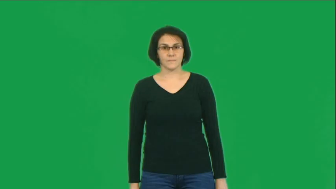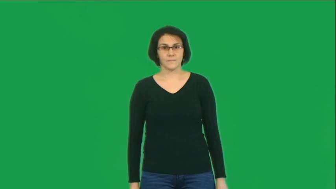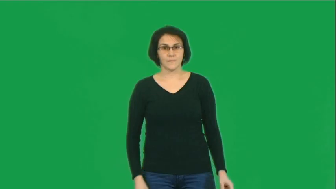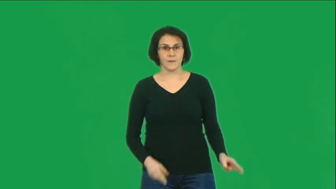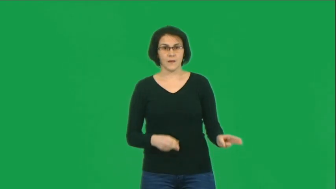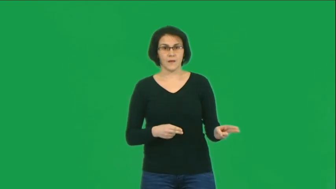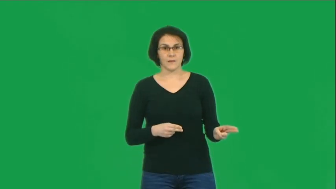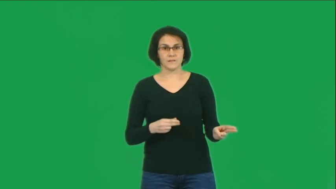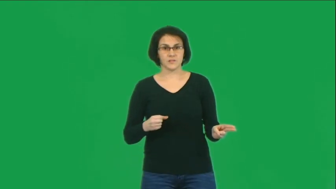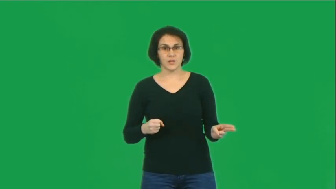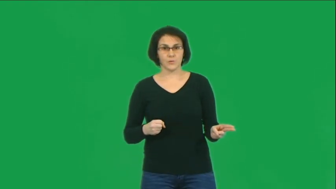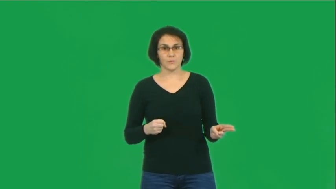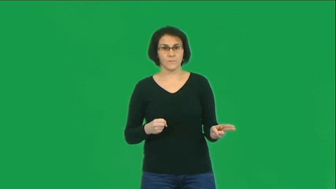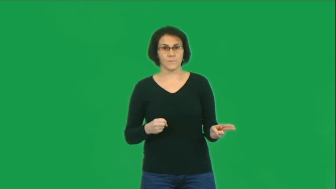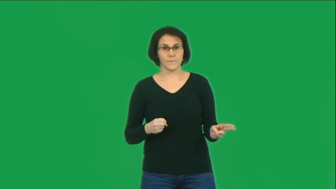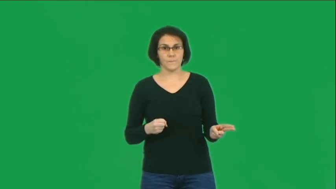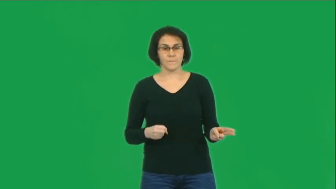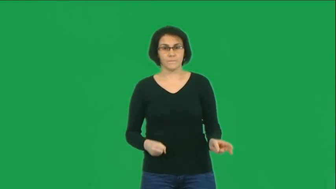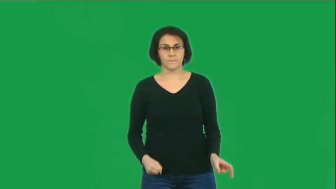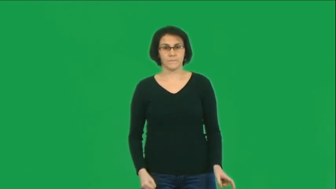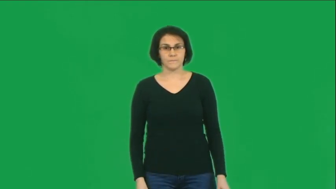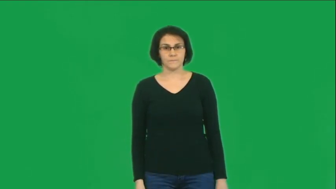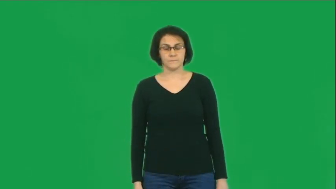strzał